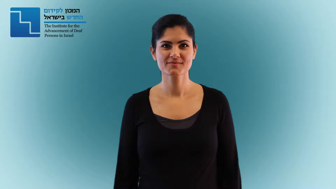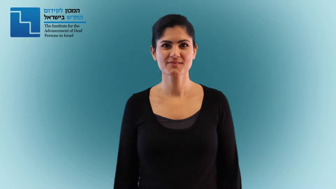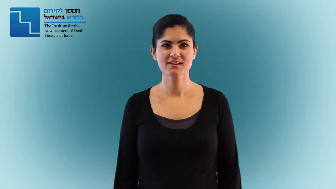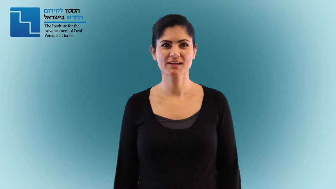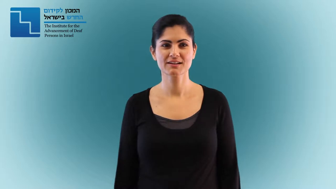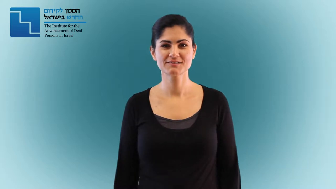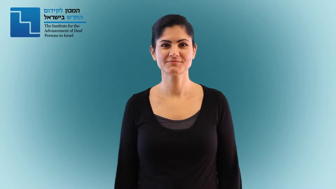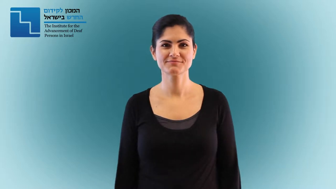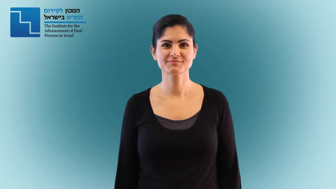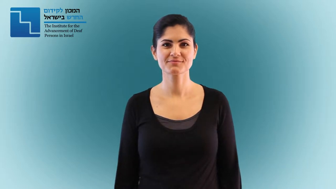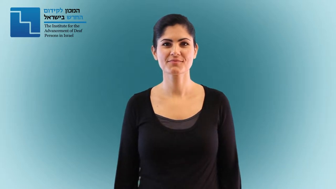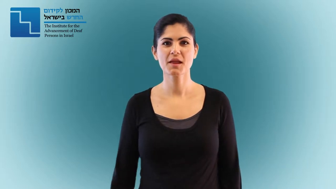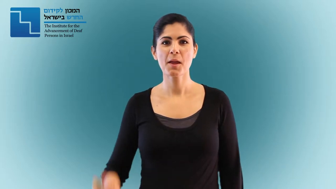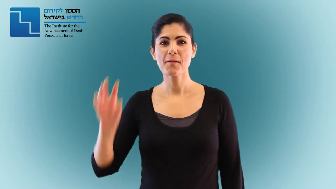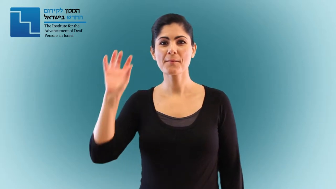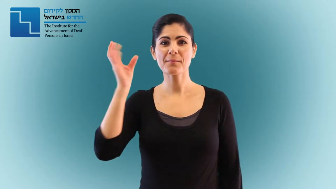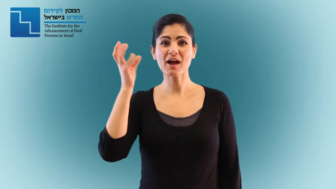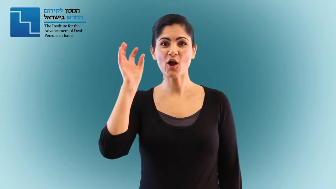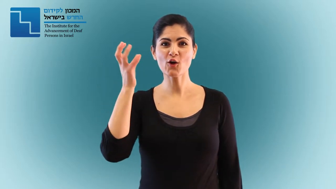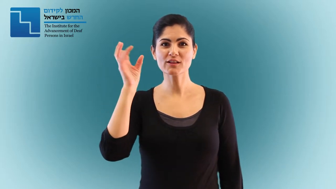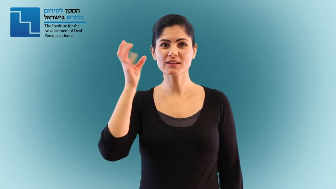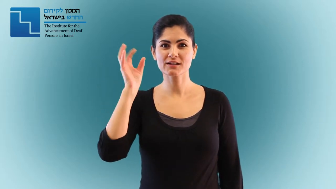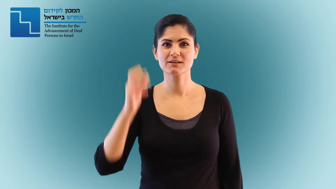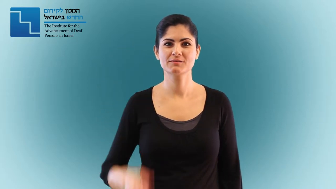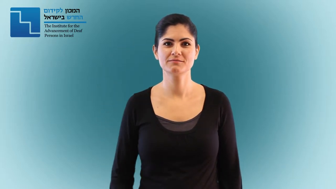פירות